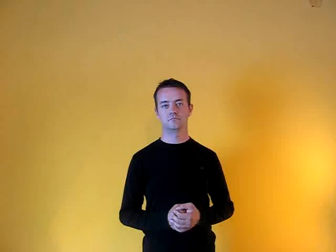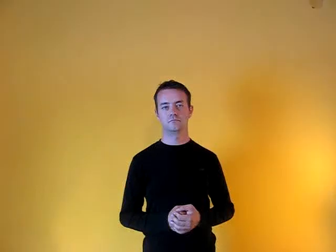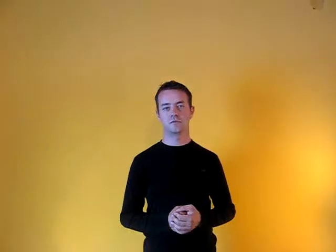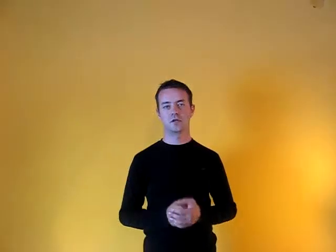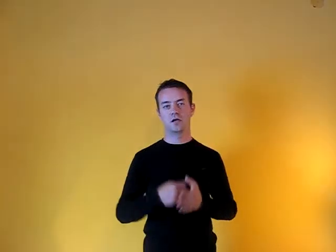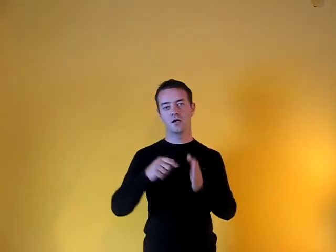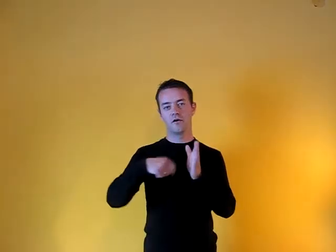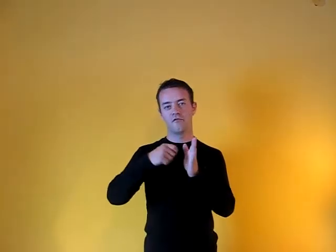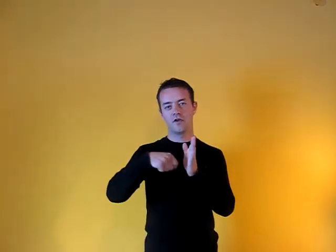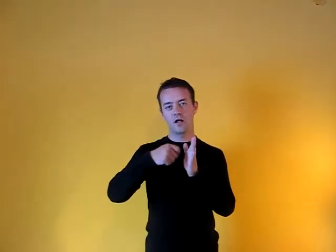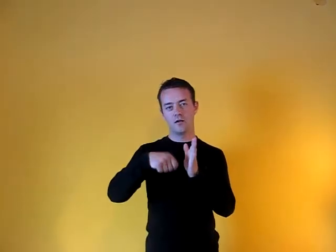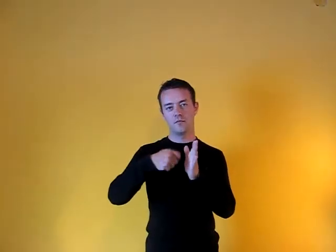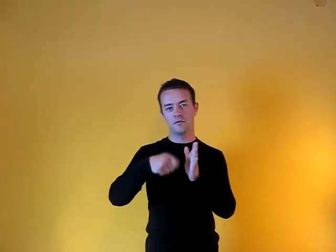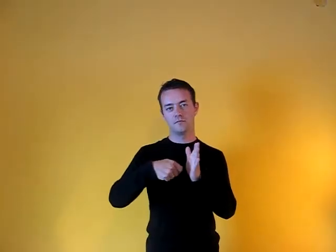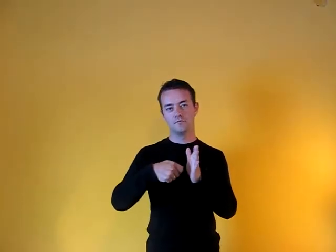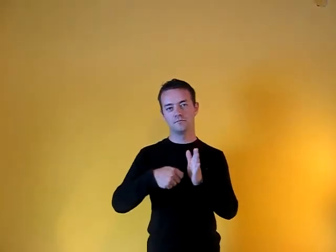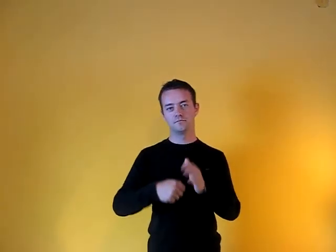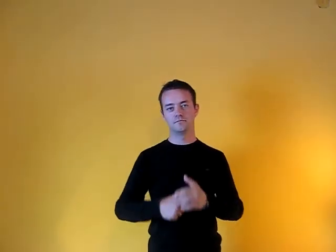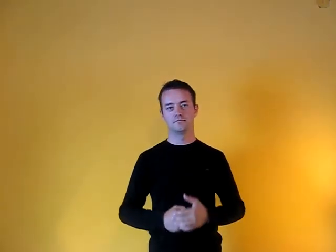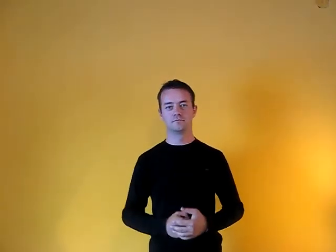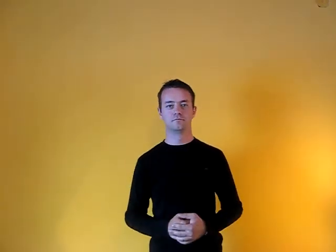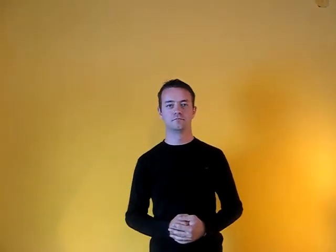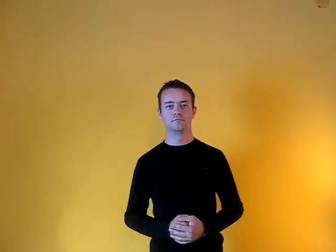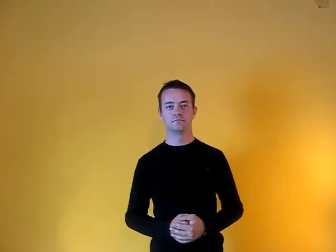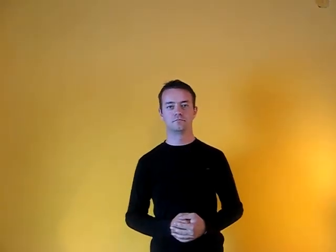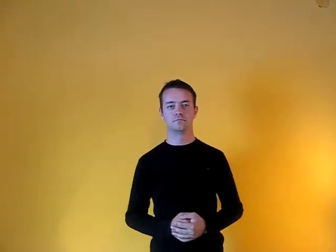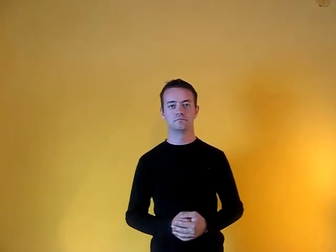film